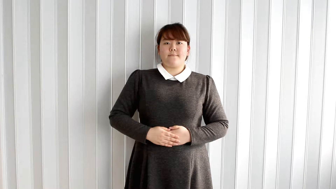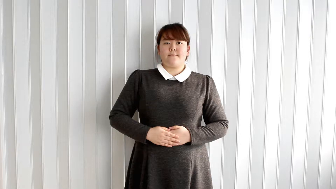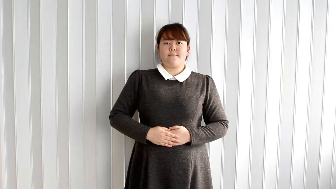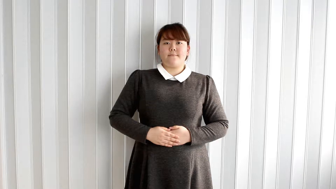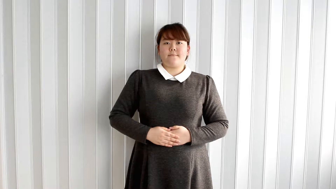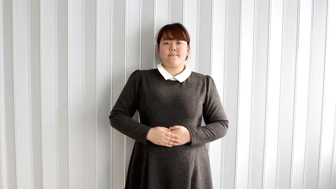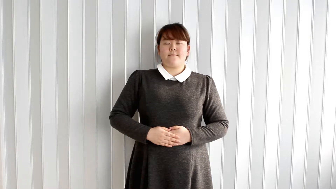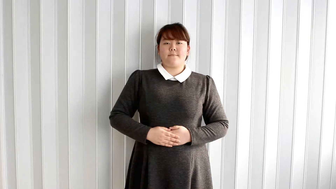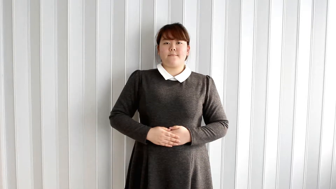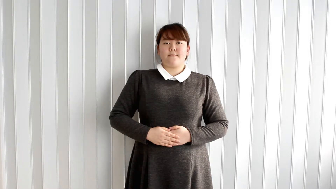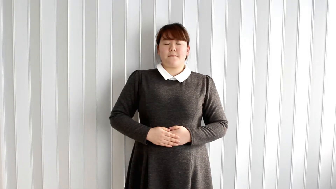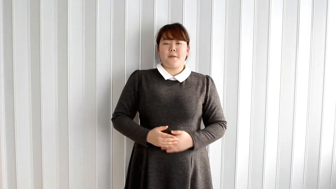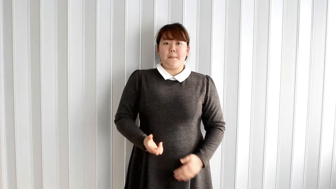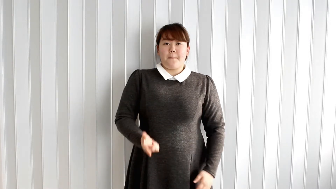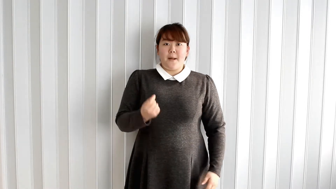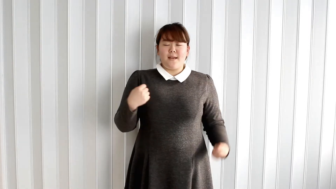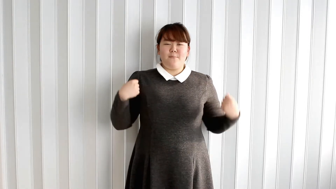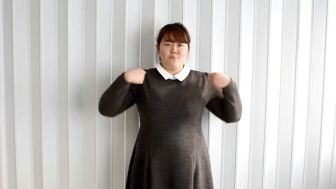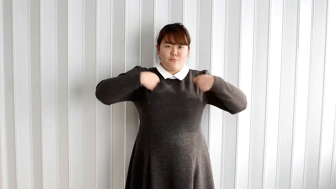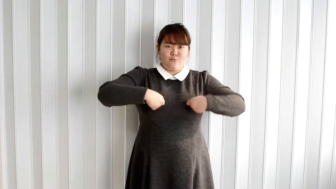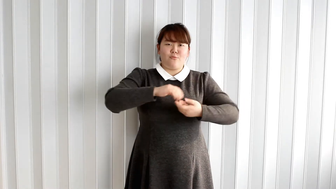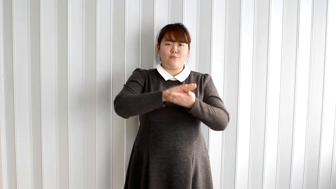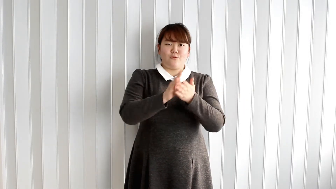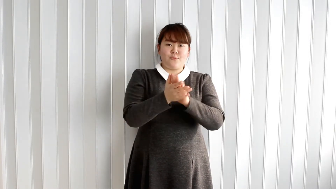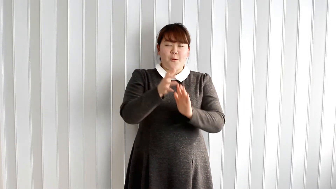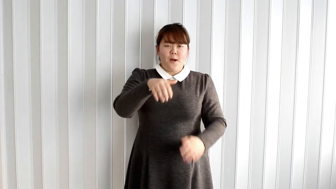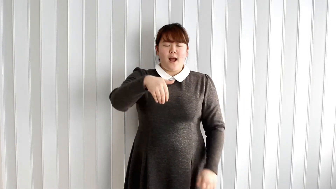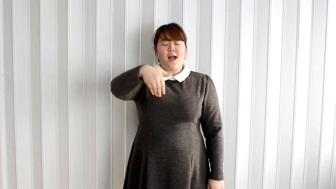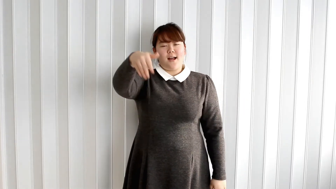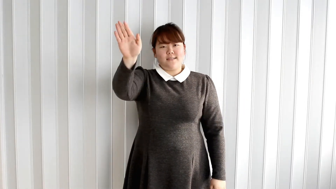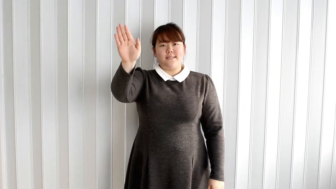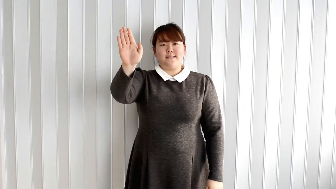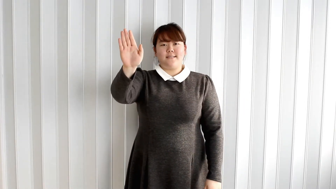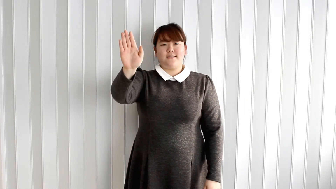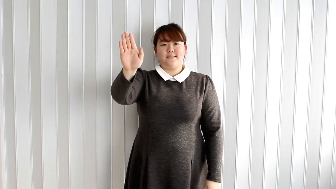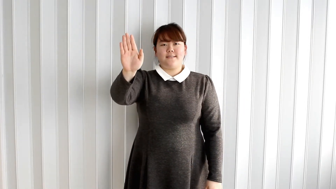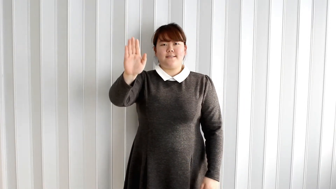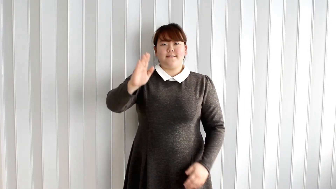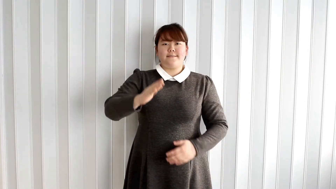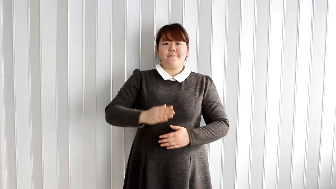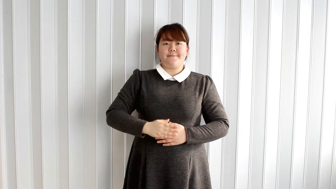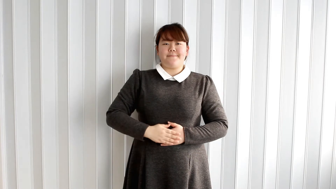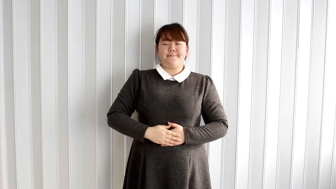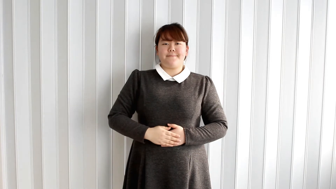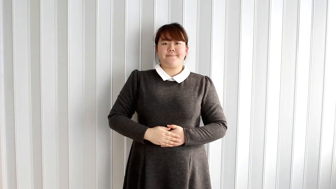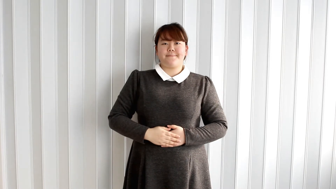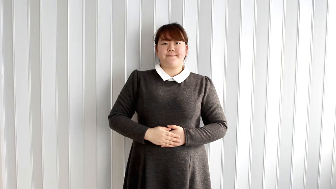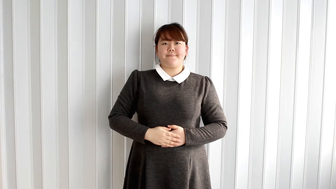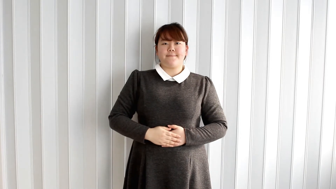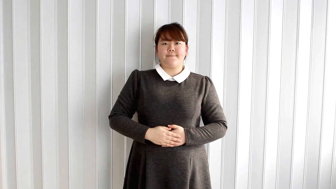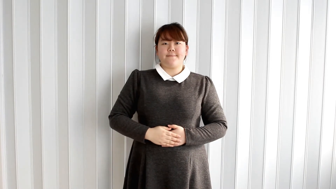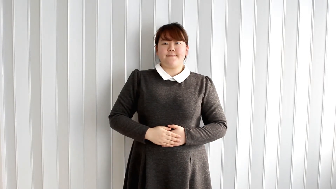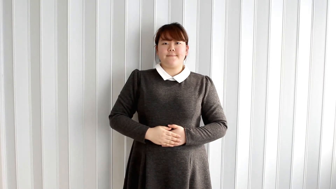얼른입고유치원에가야지